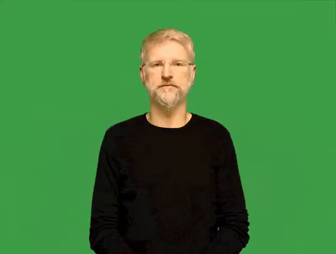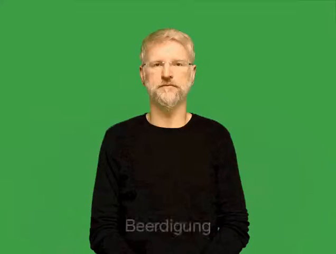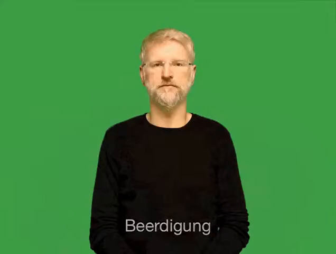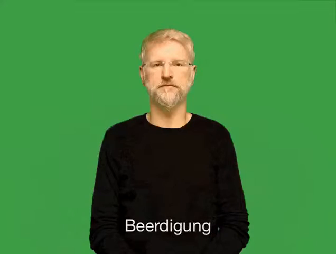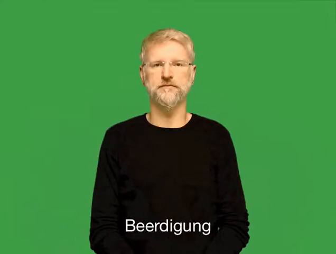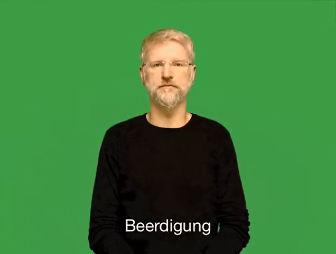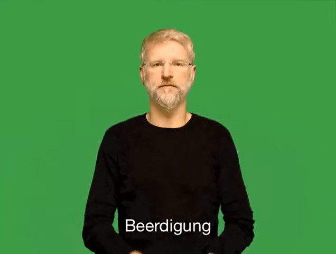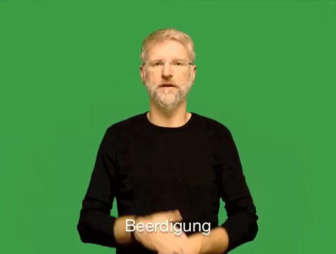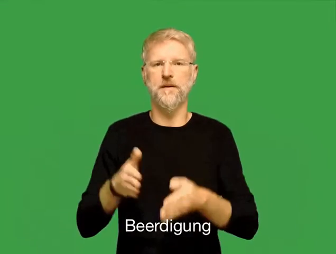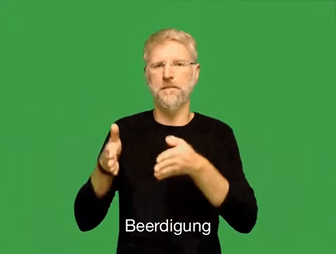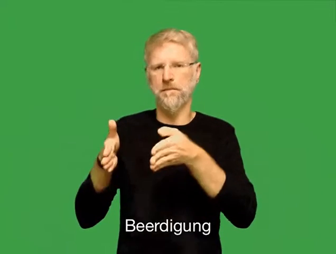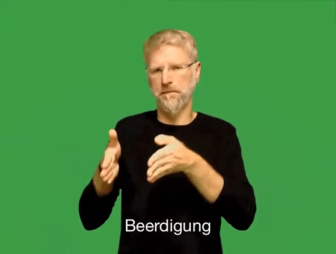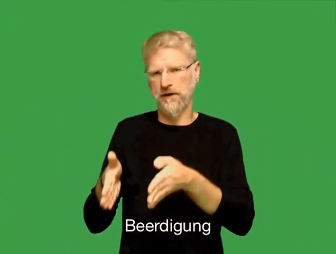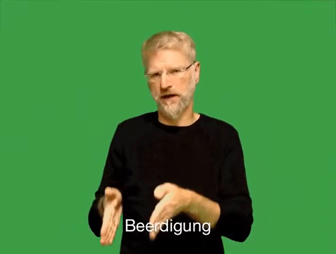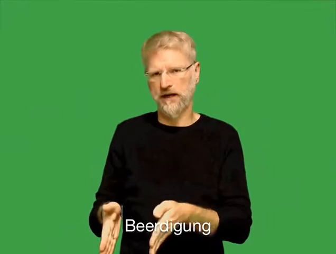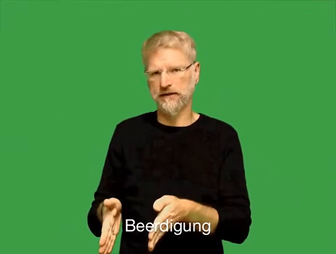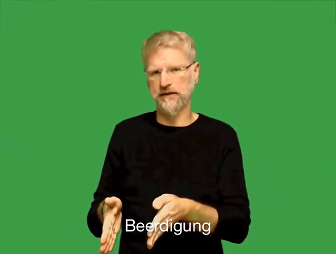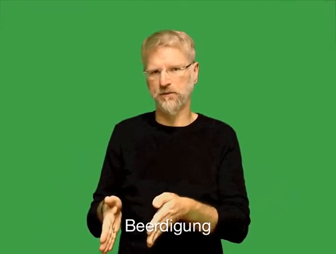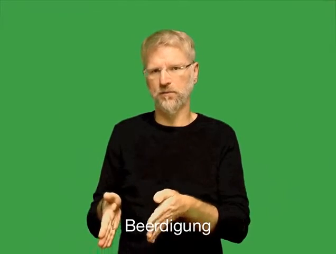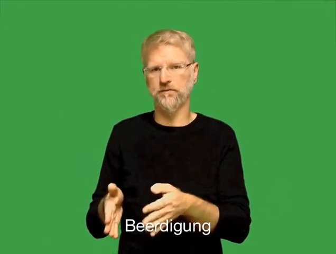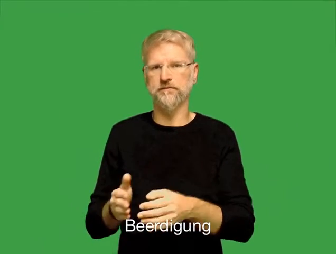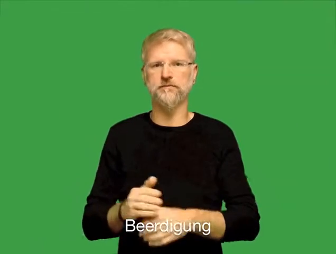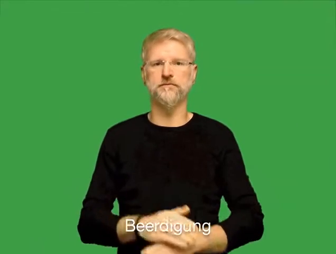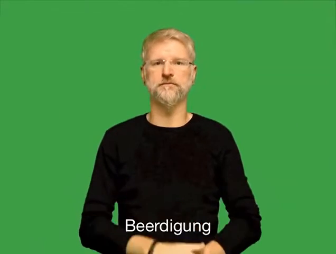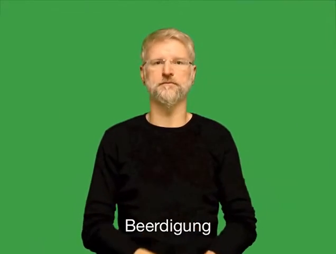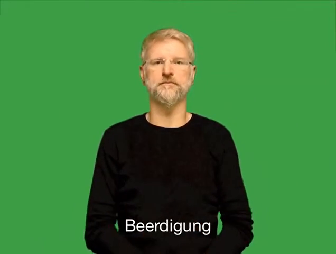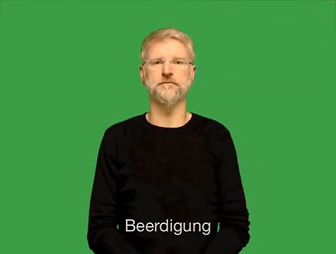Beerdigung